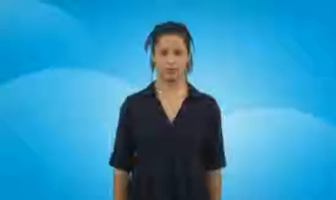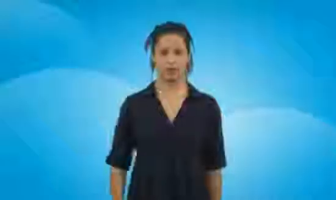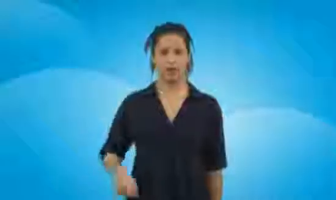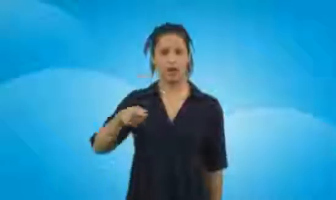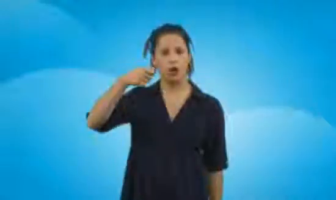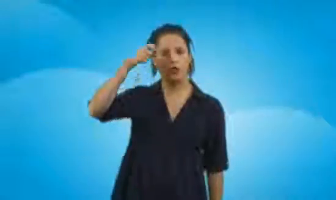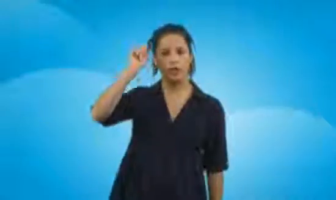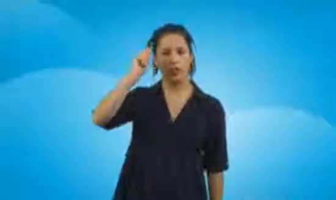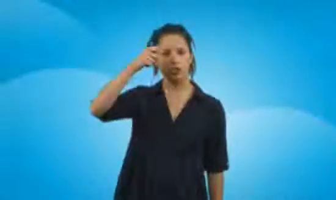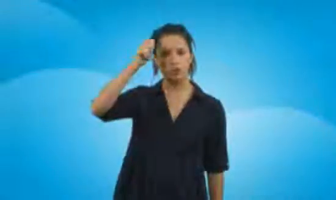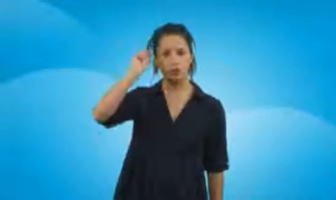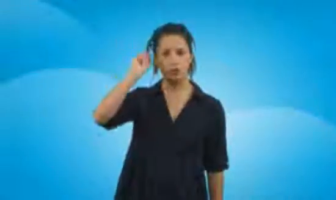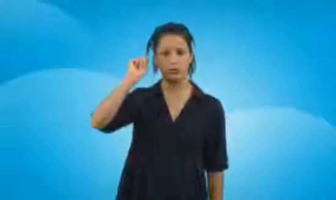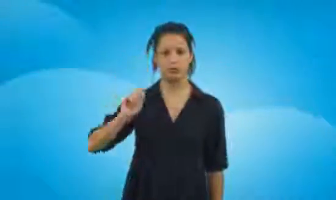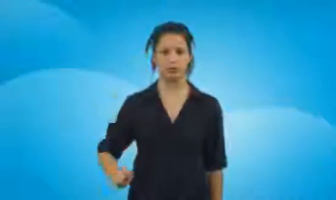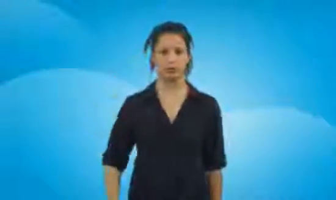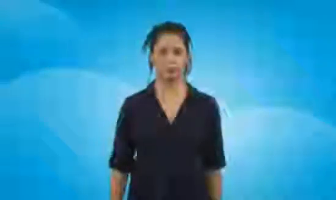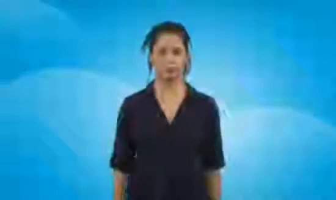Comb